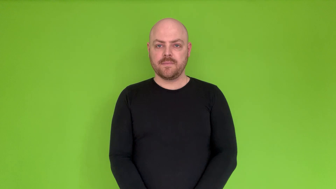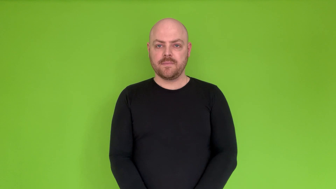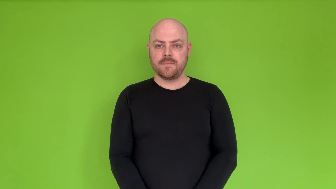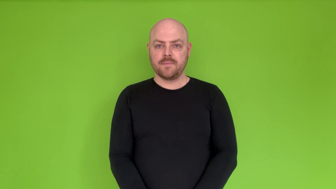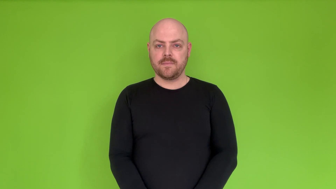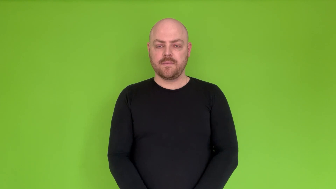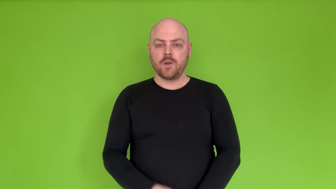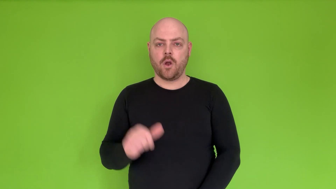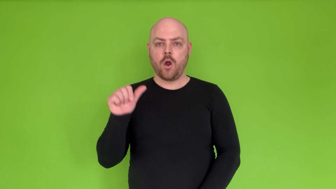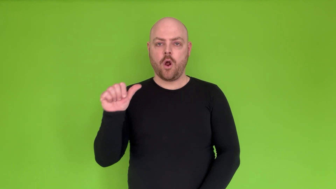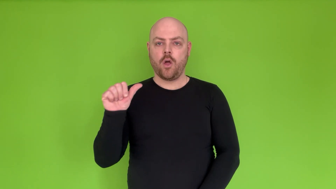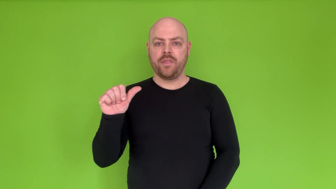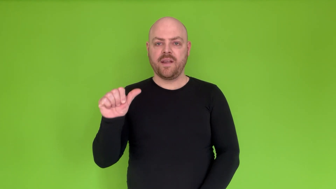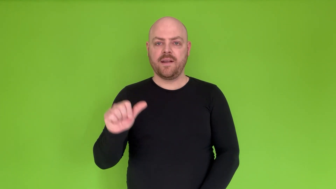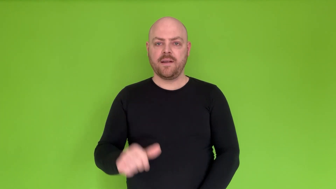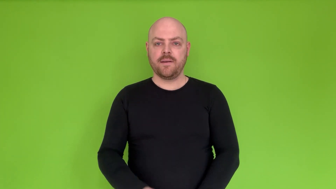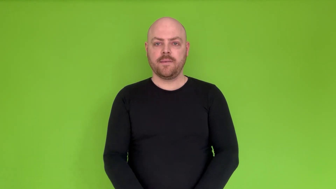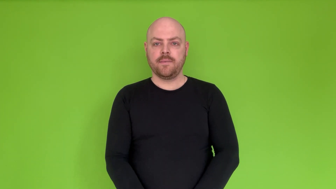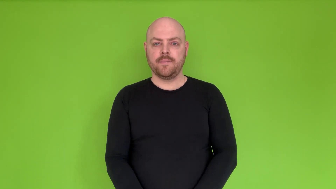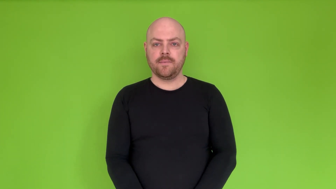Anthée